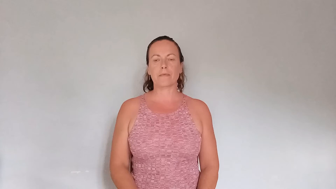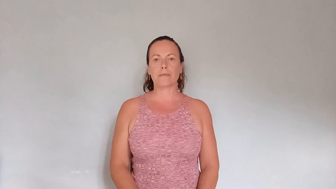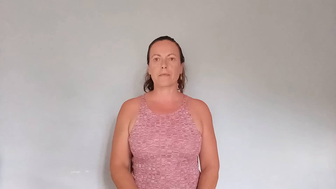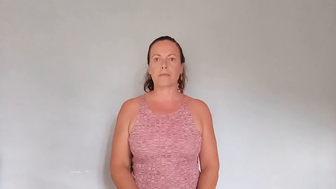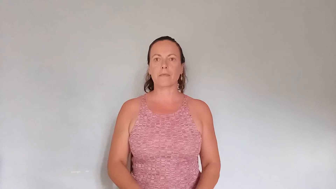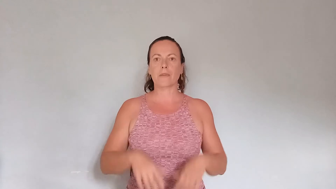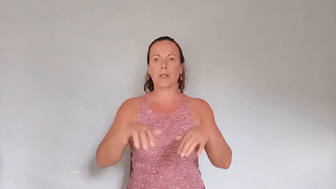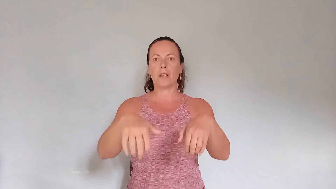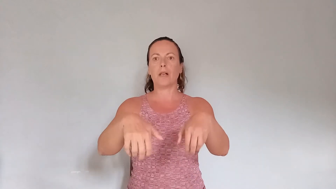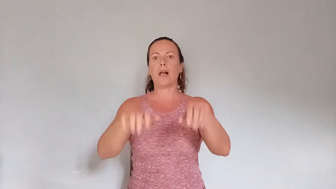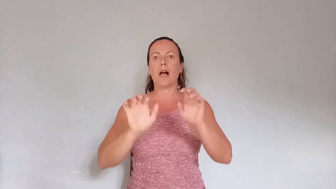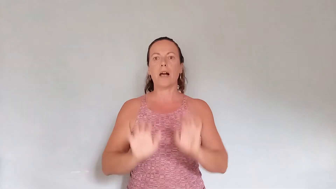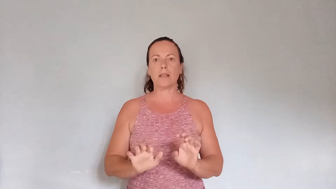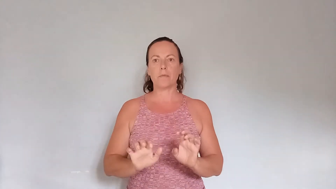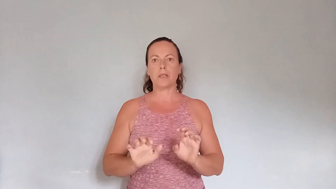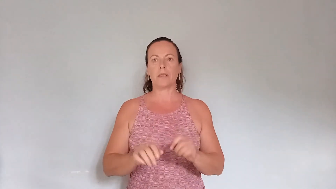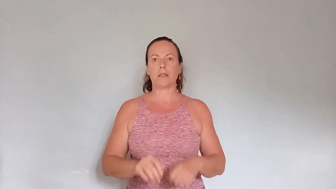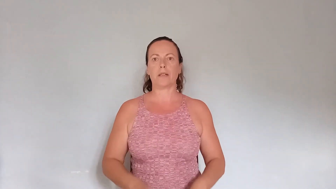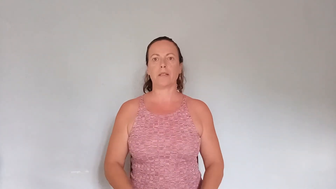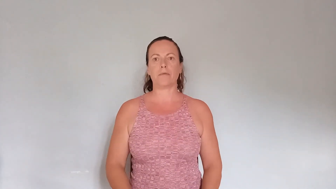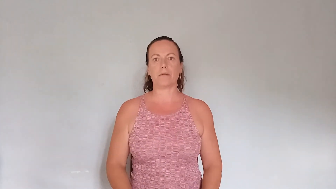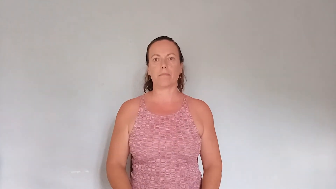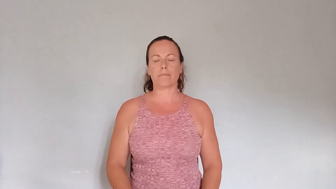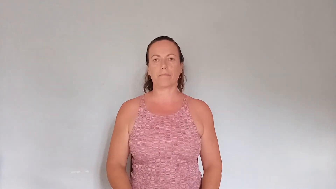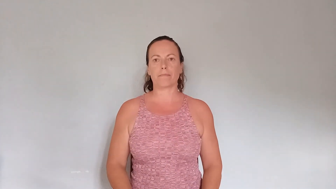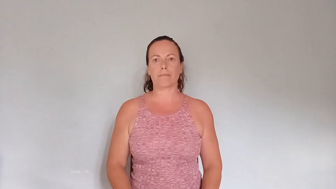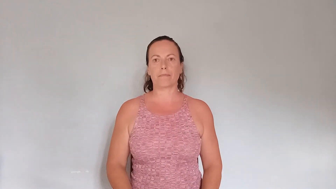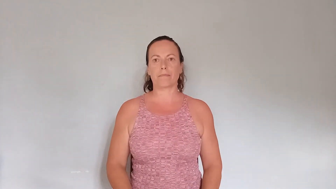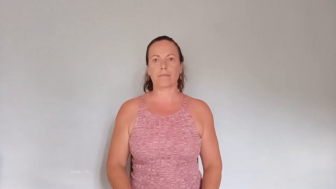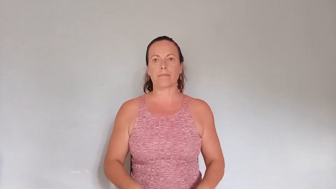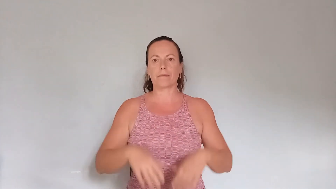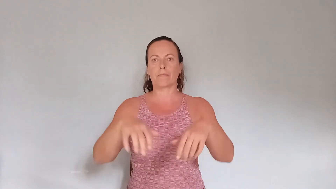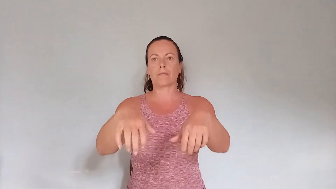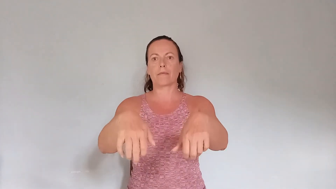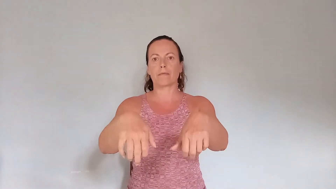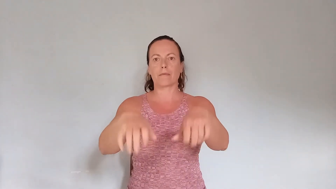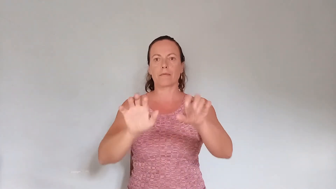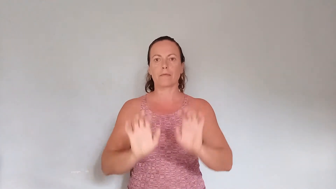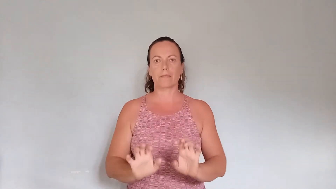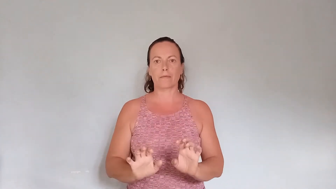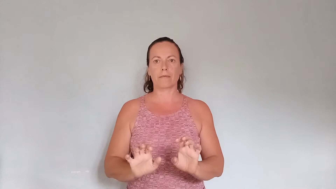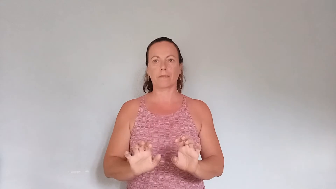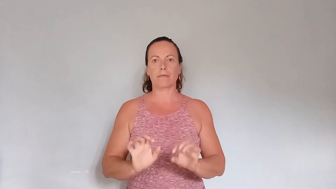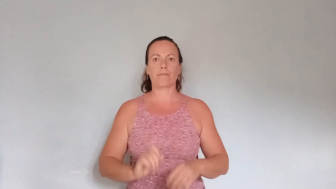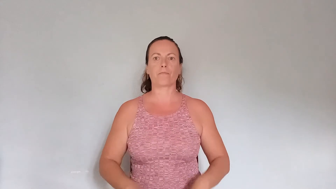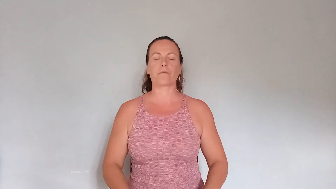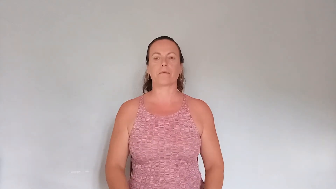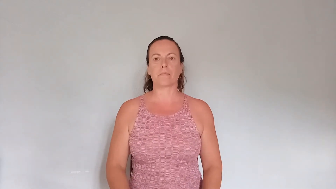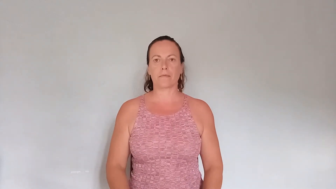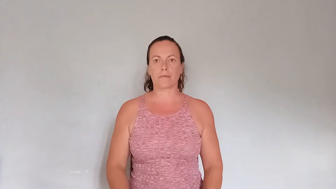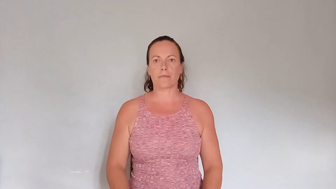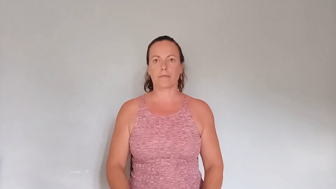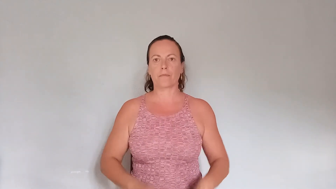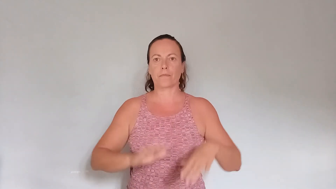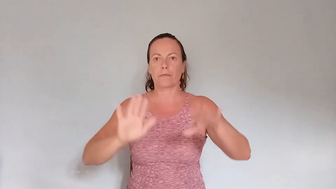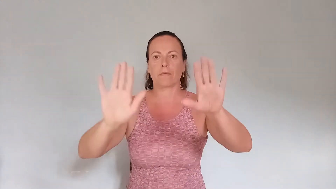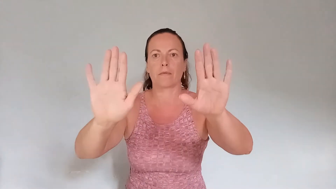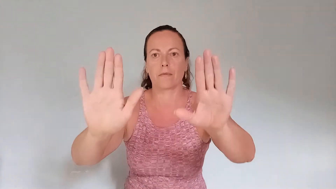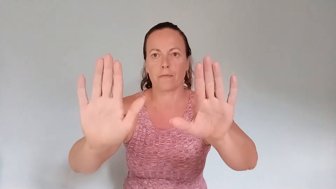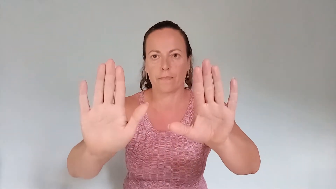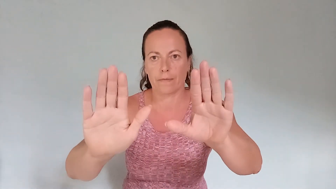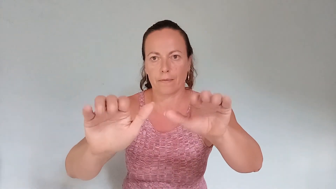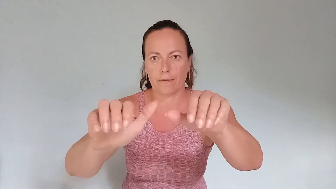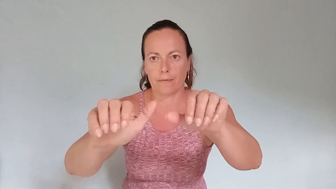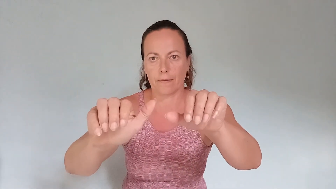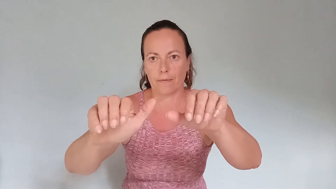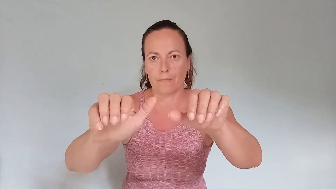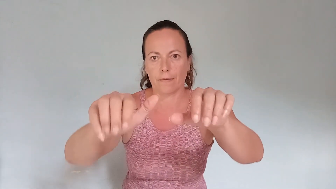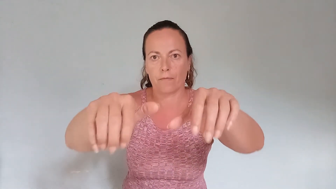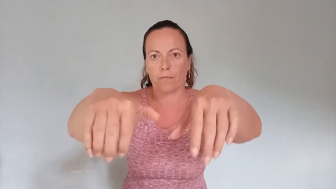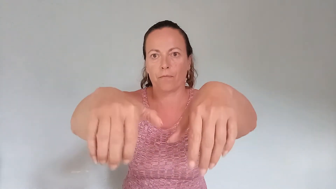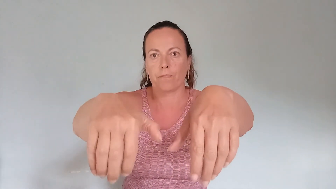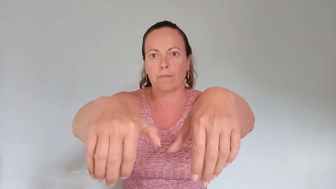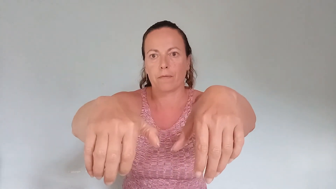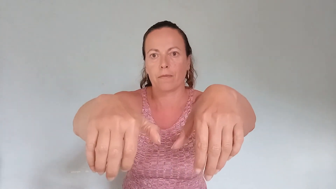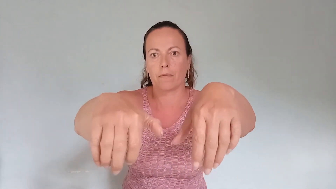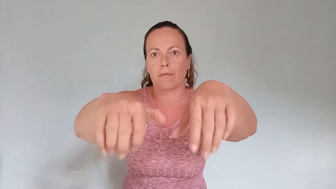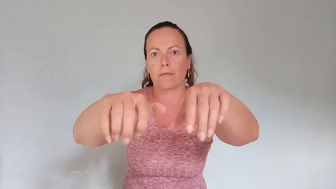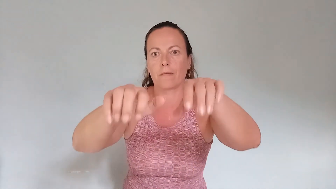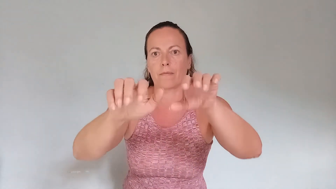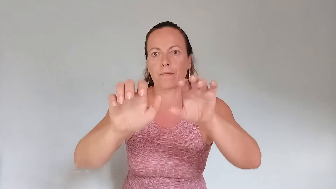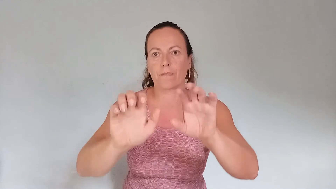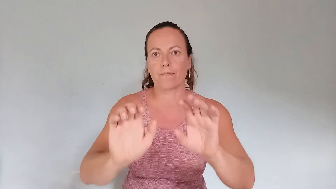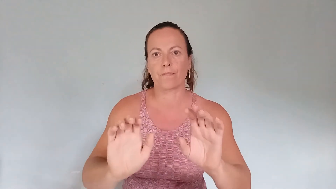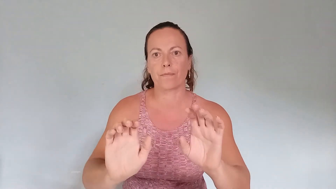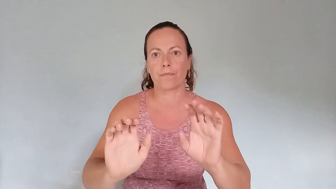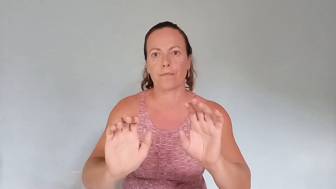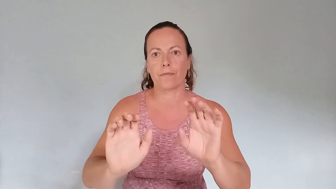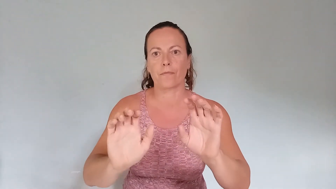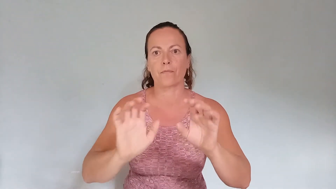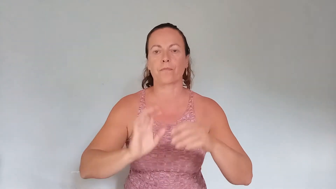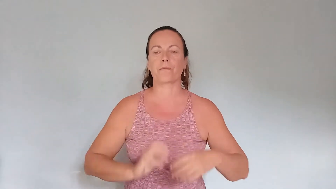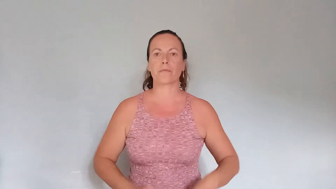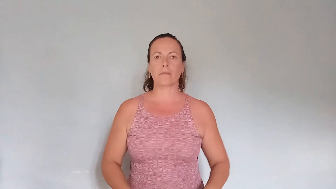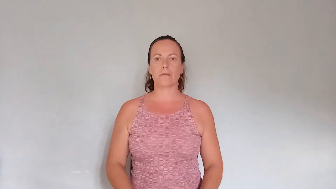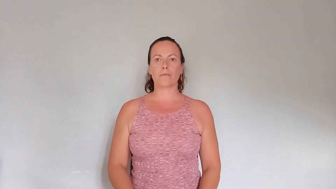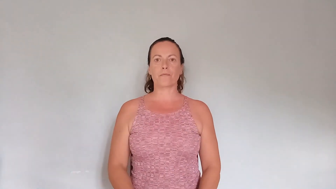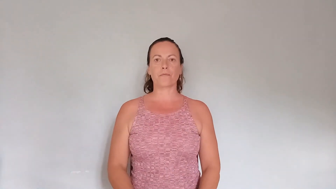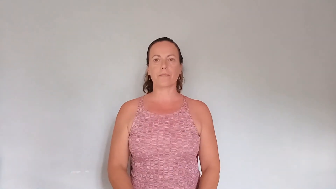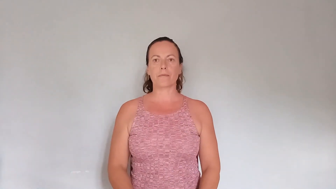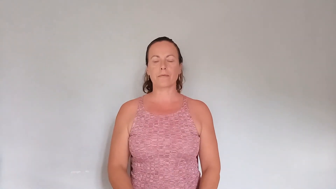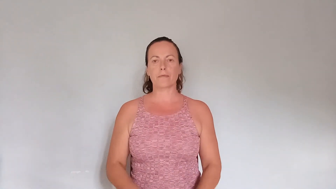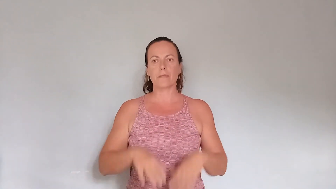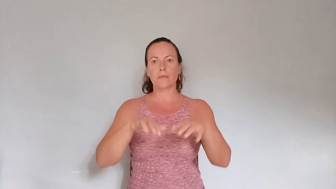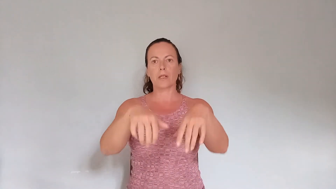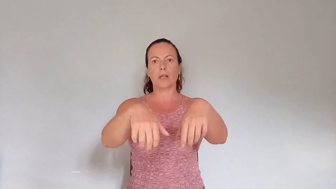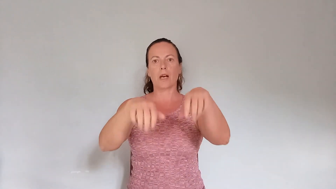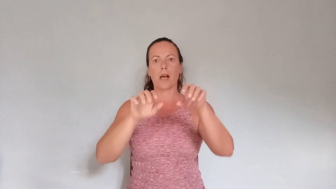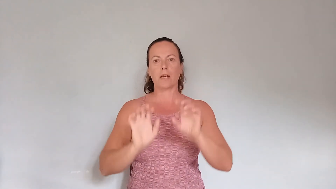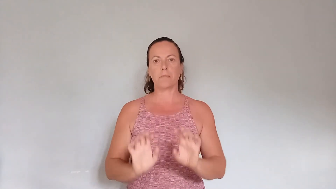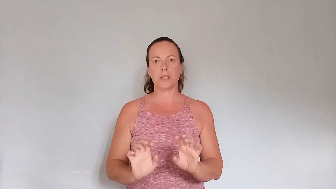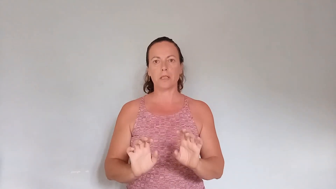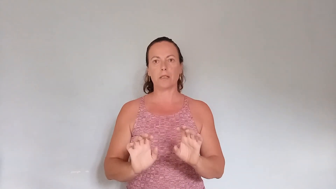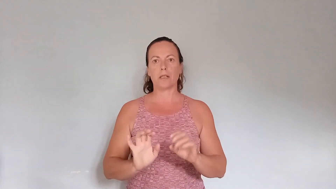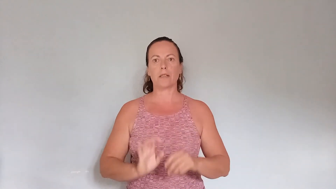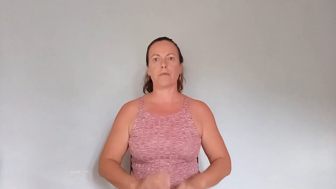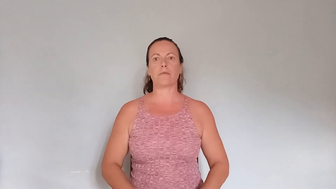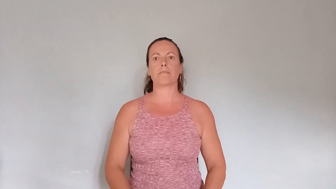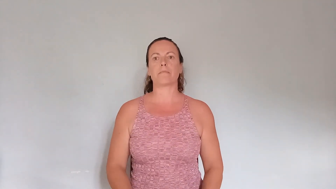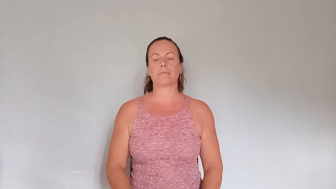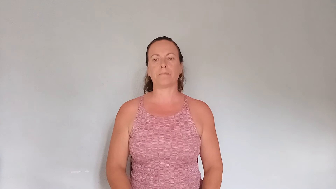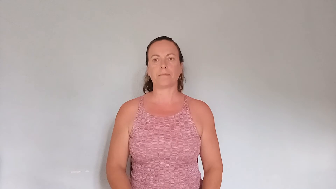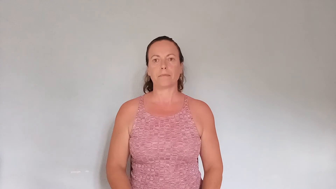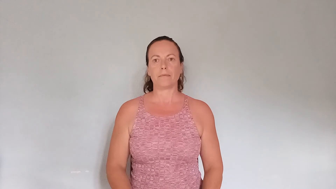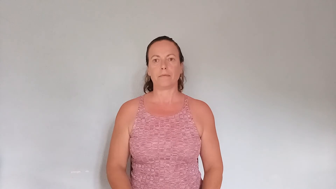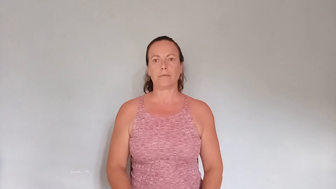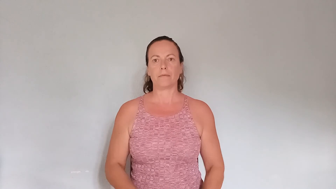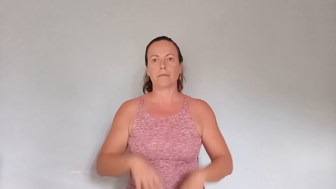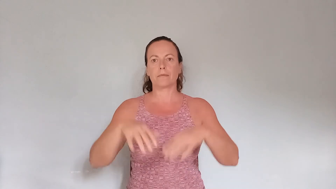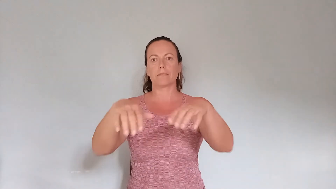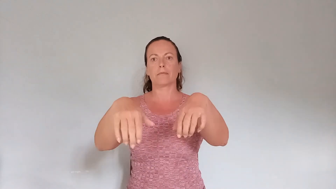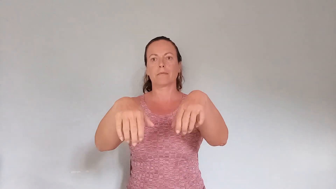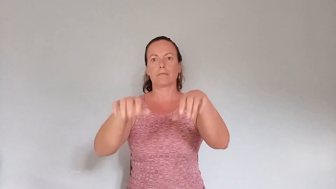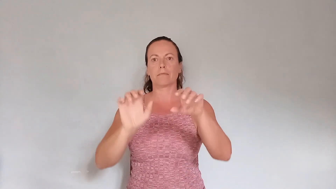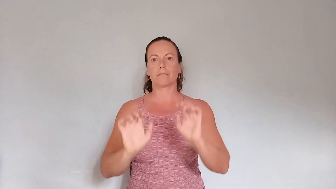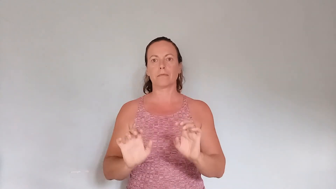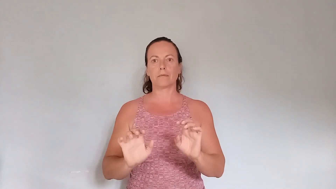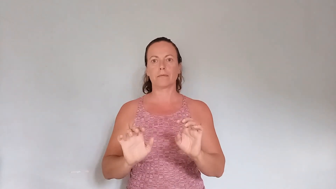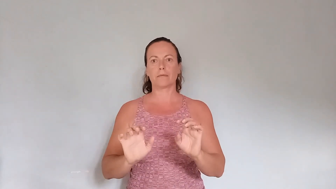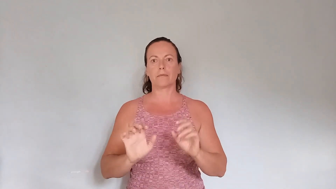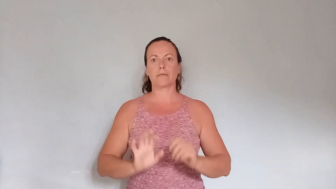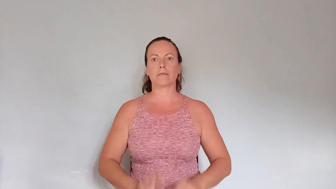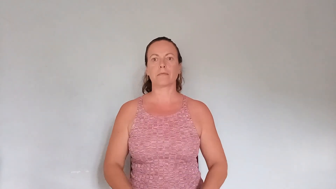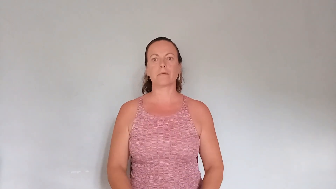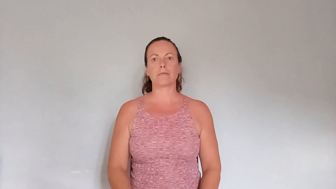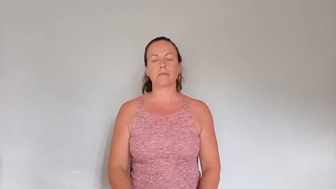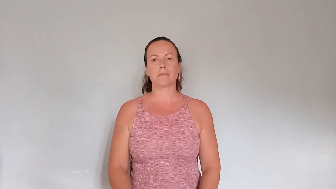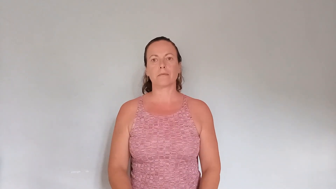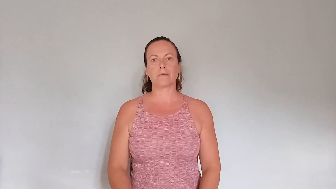ADMINISTRATIF